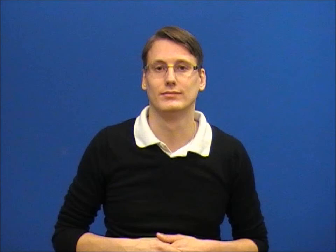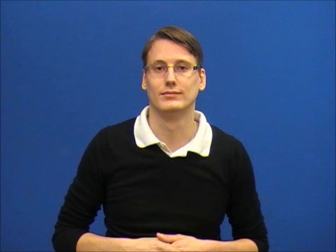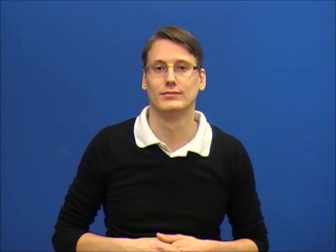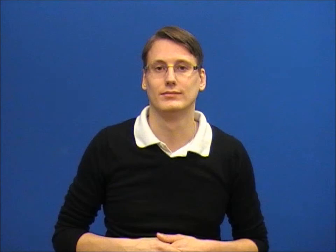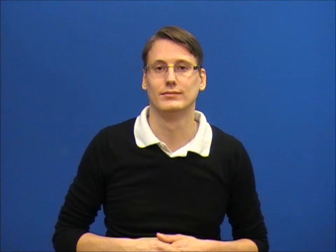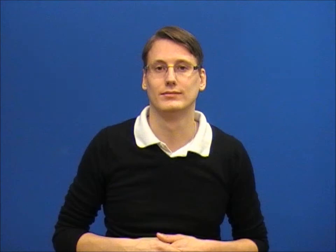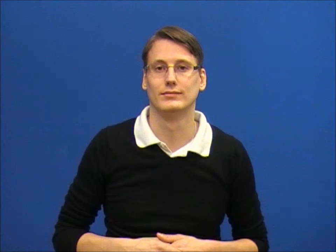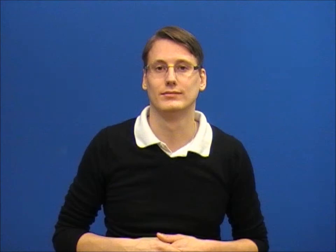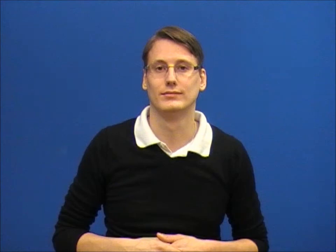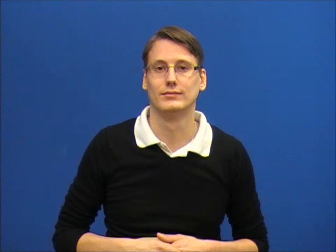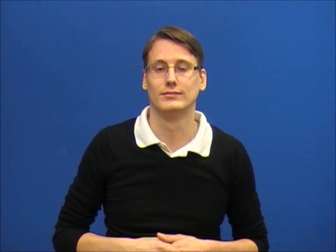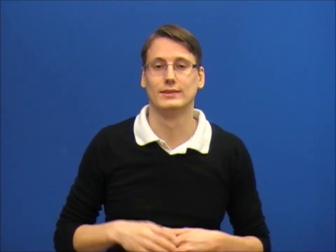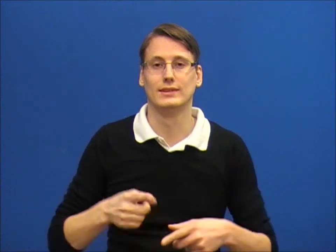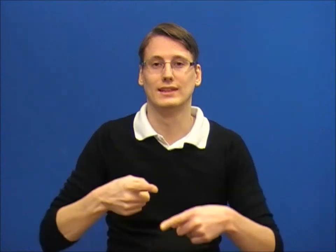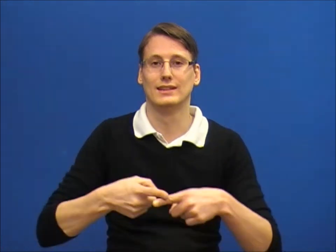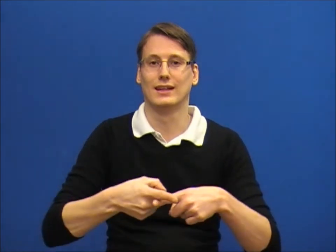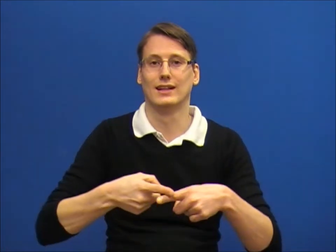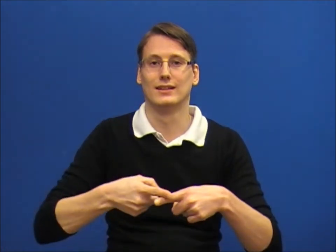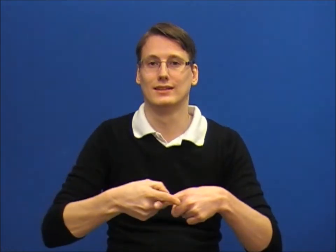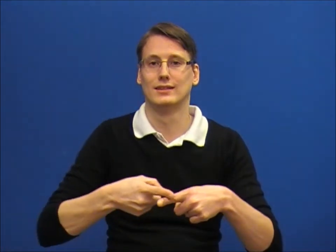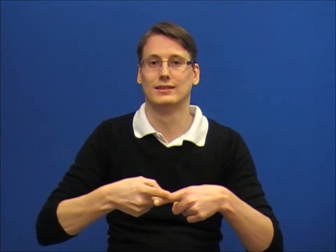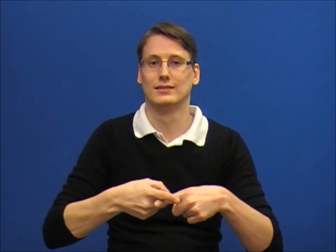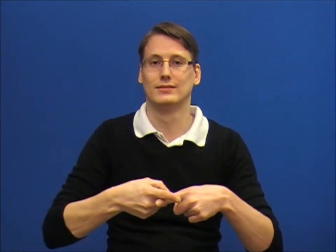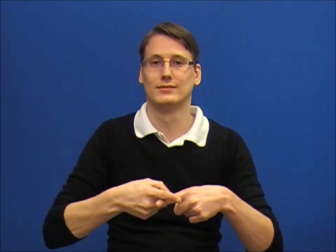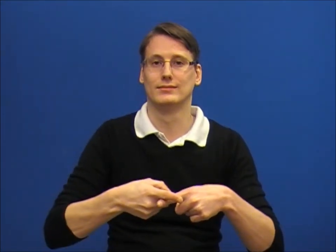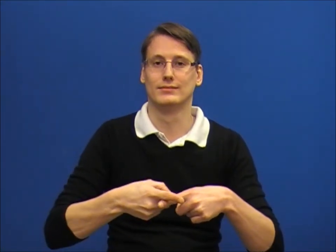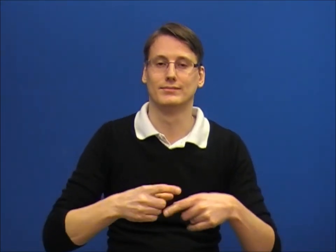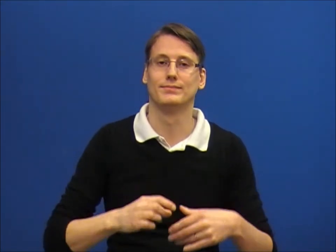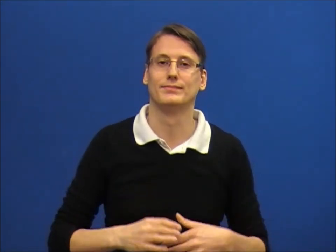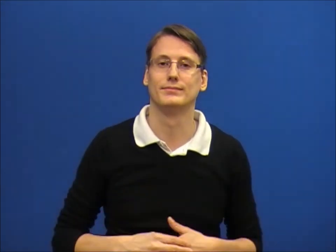SKÄRA